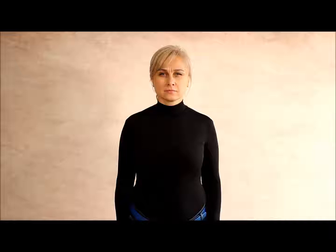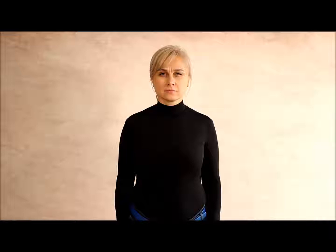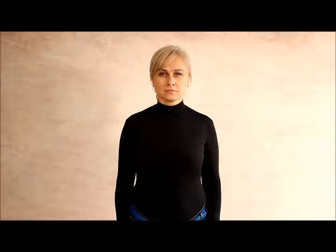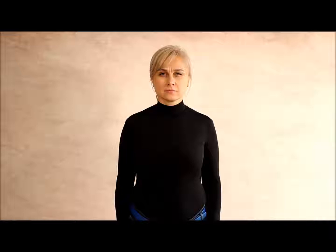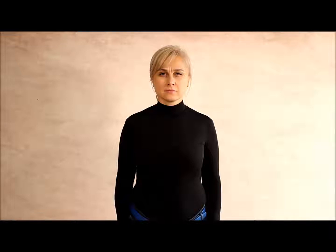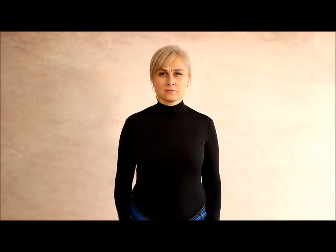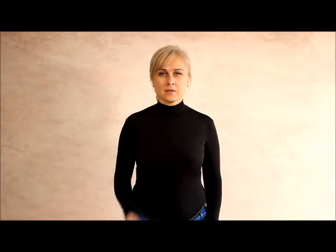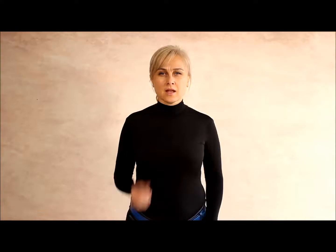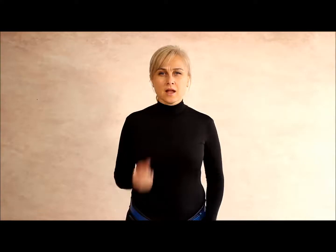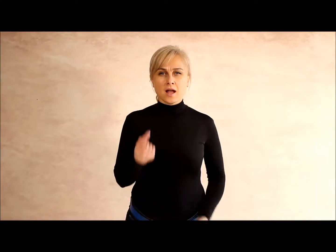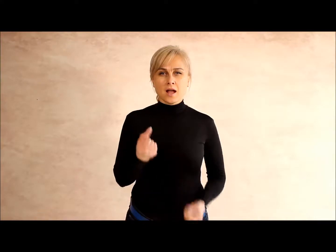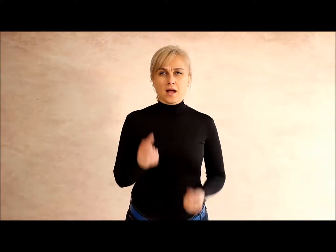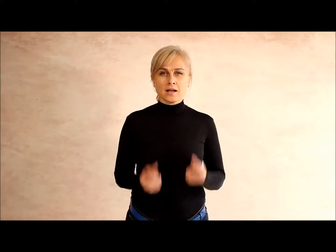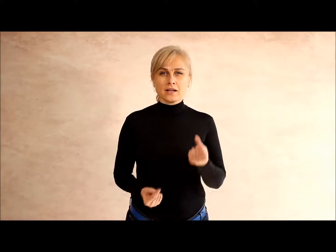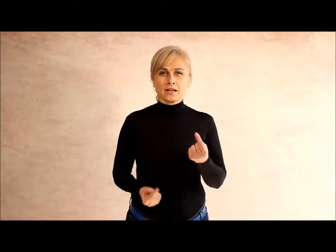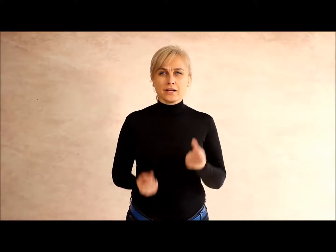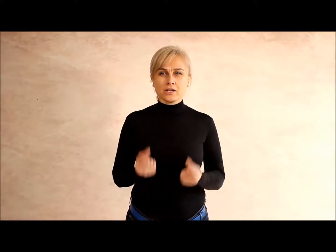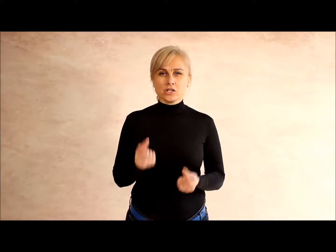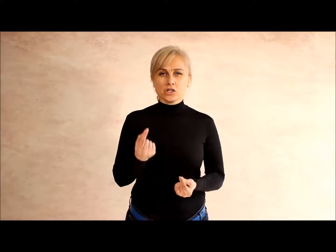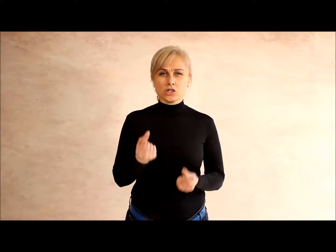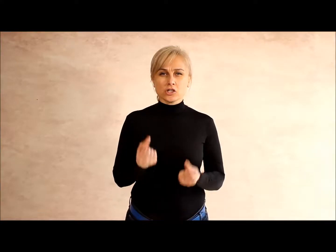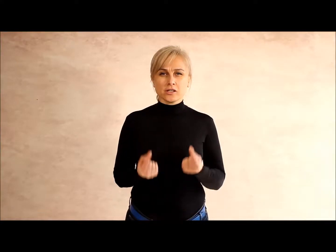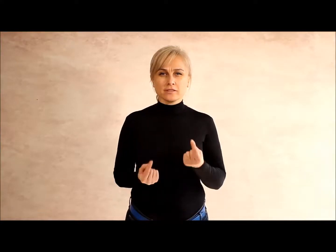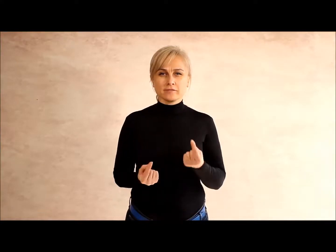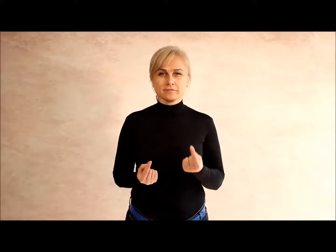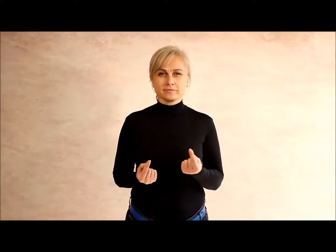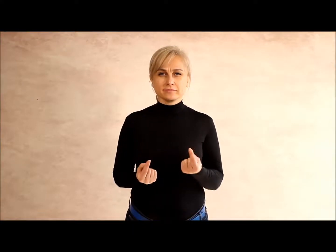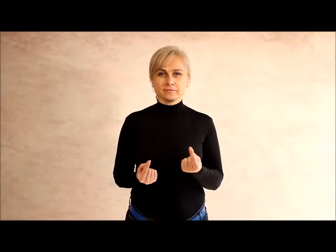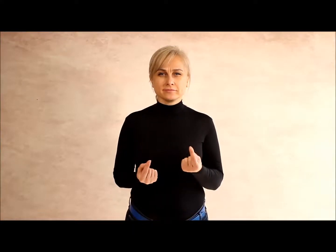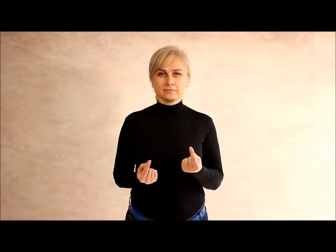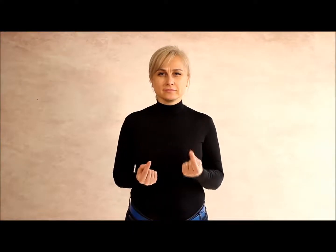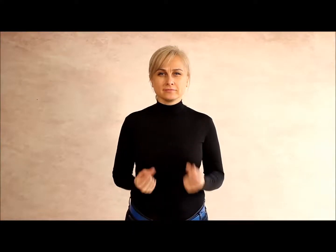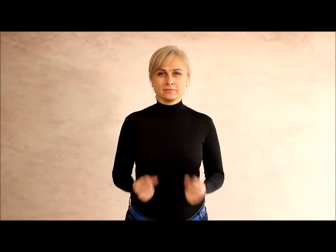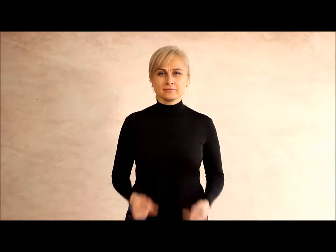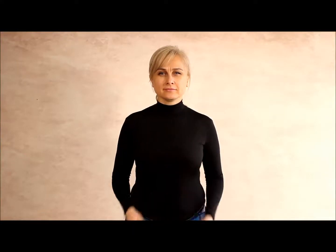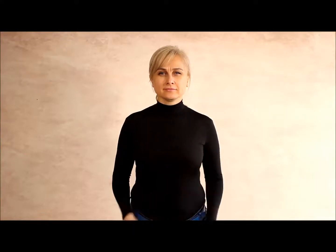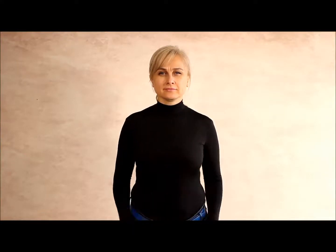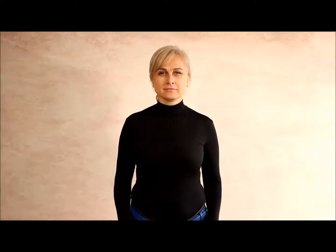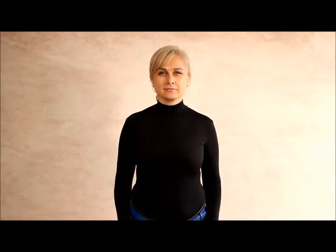Agrisa